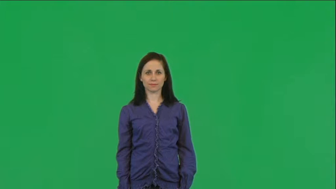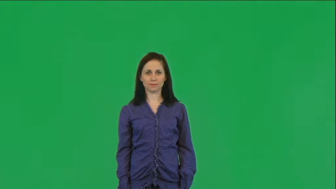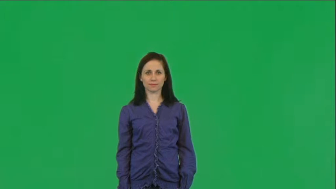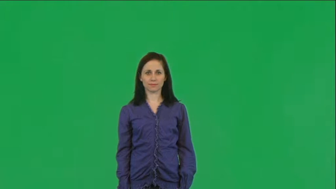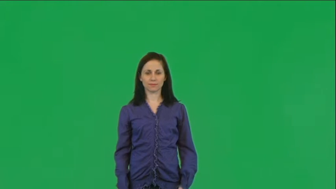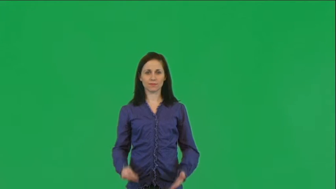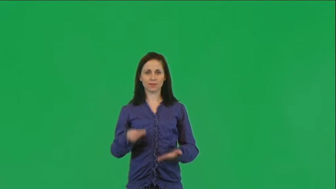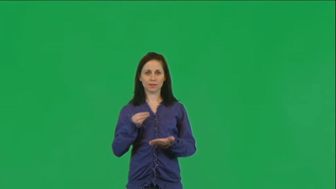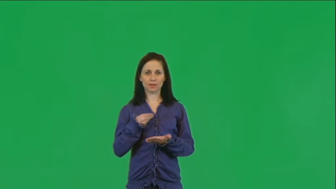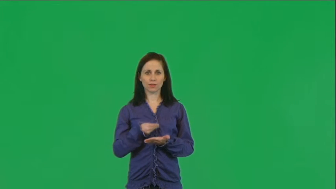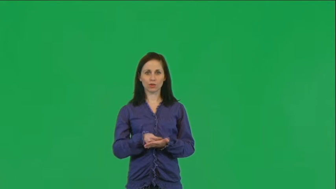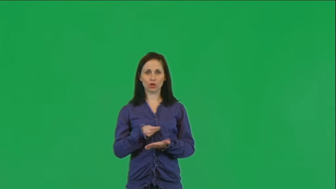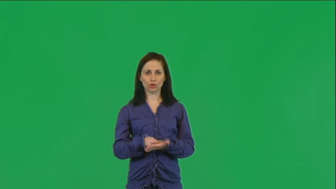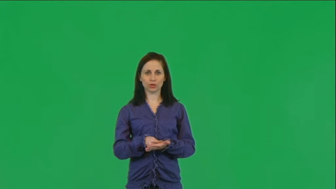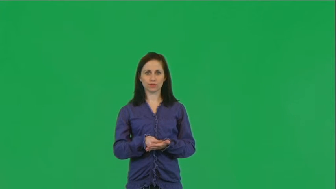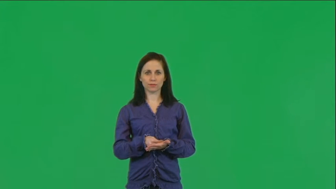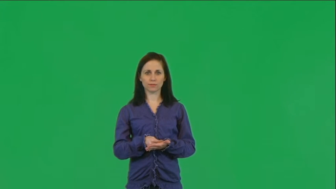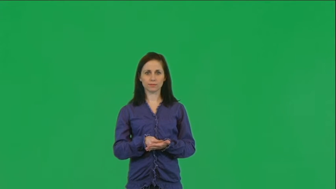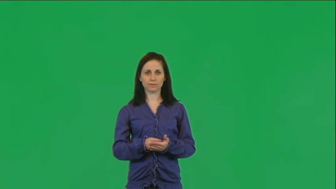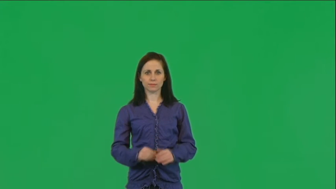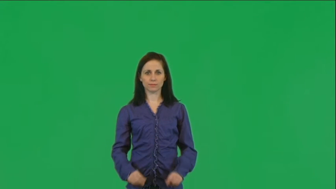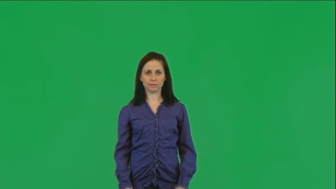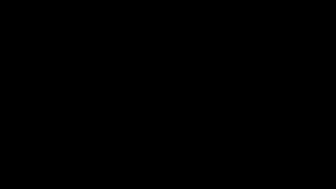koszt